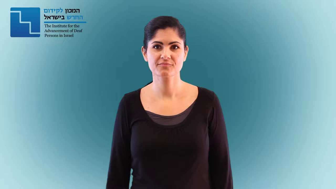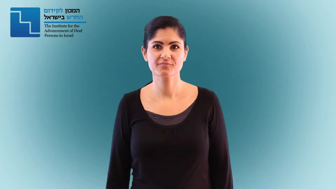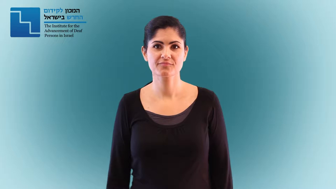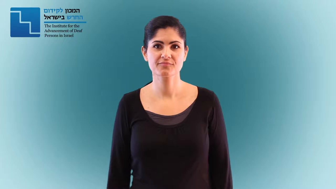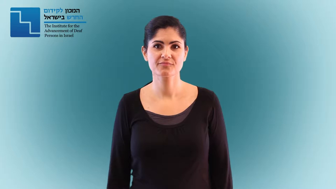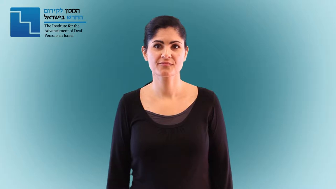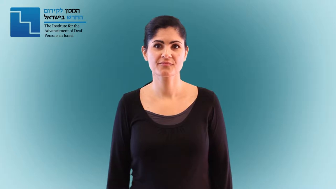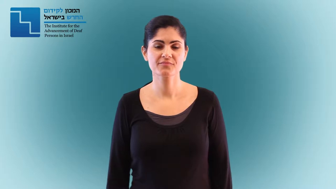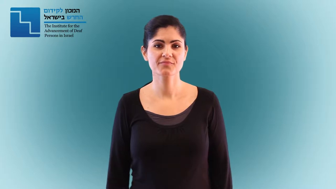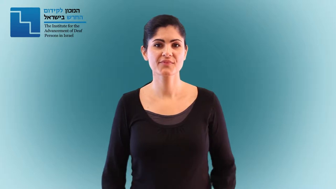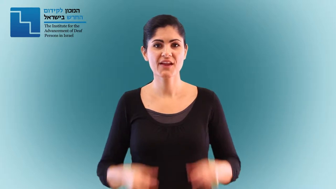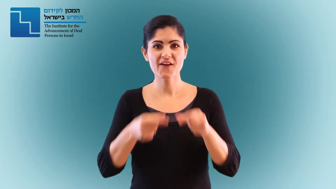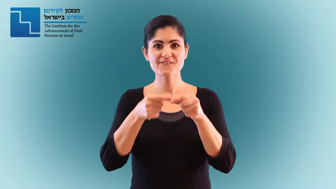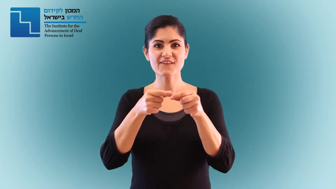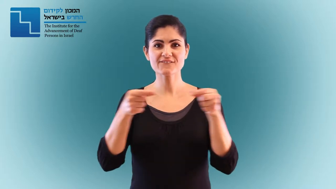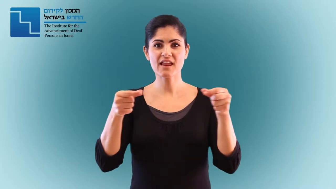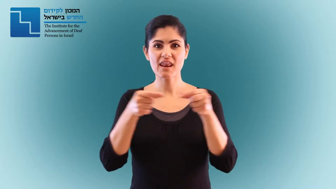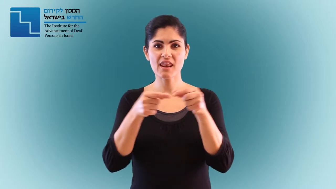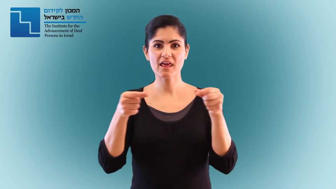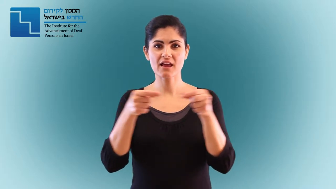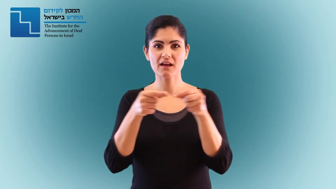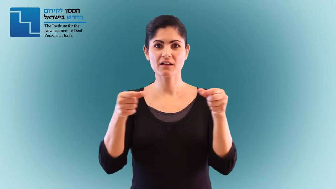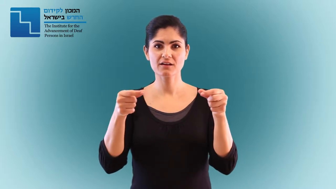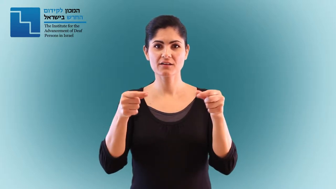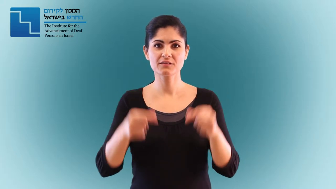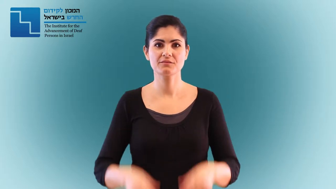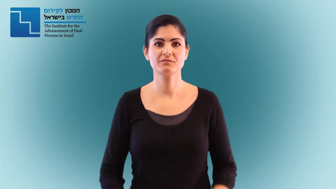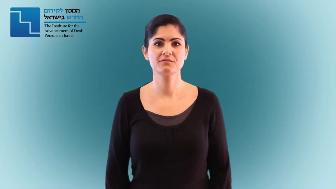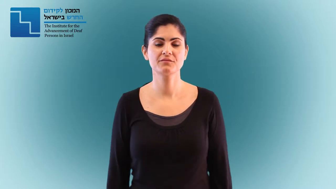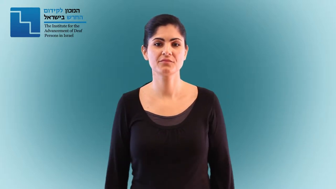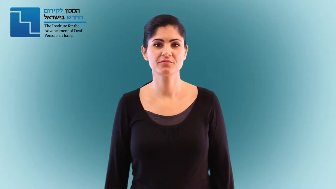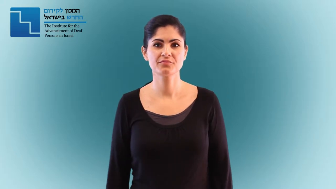ופל